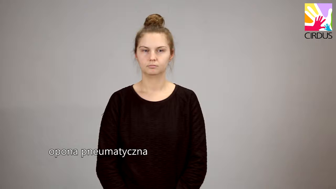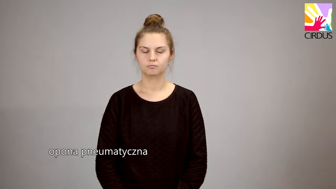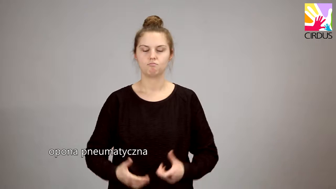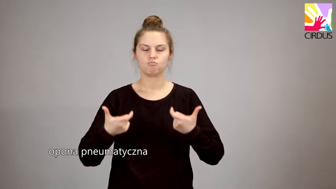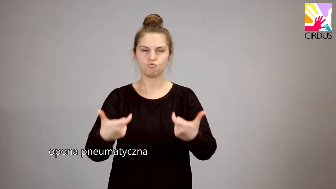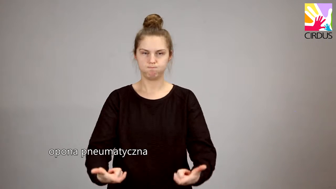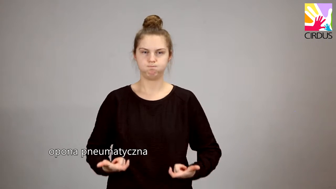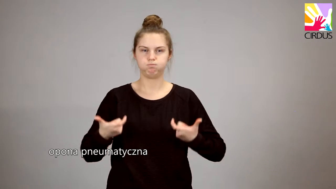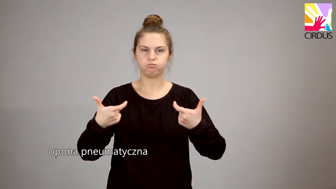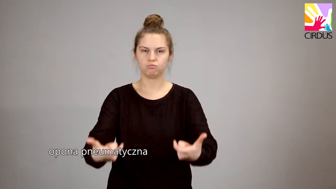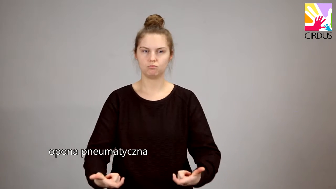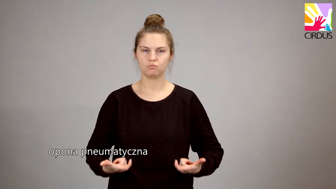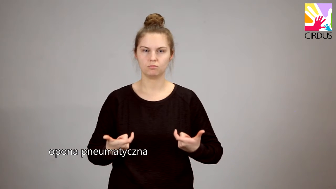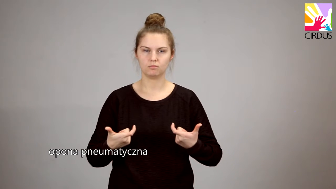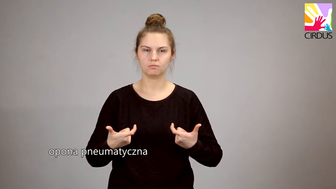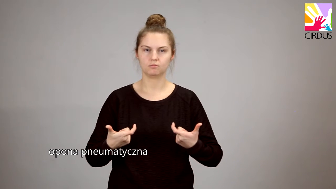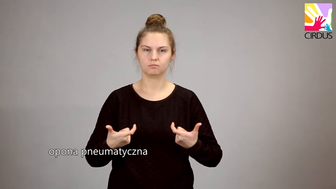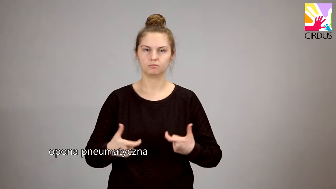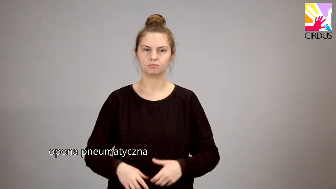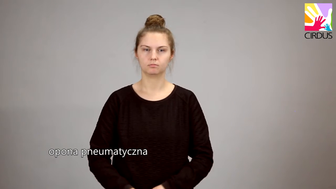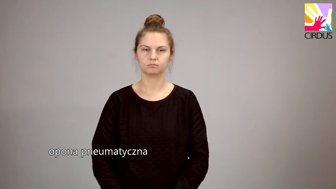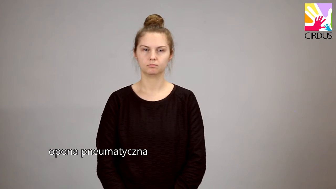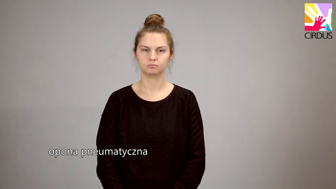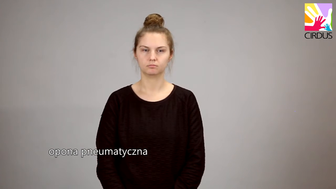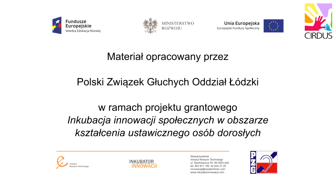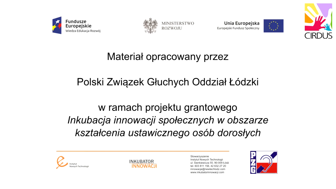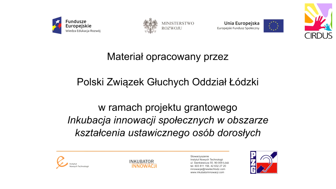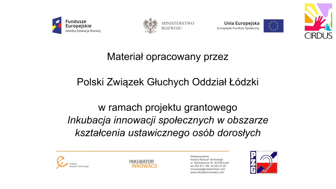opona pneumatyczna